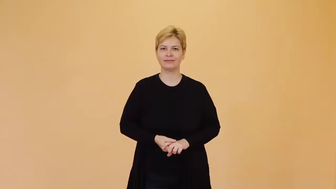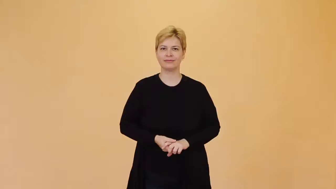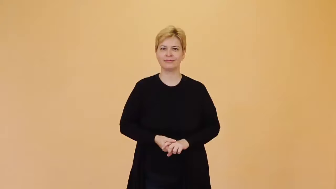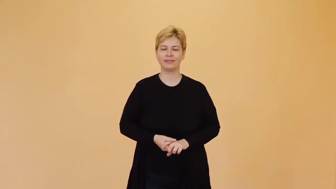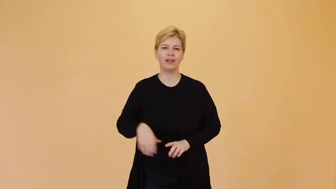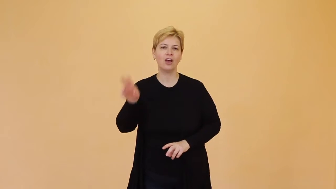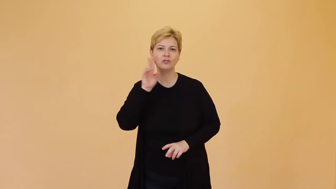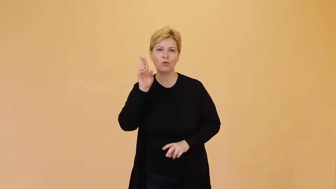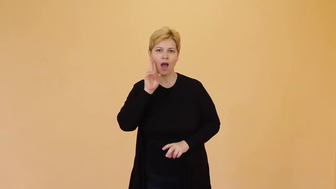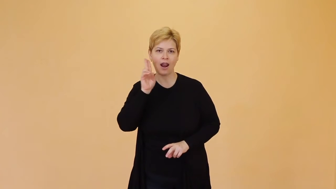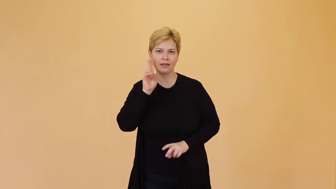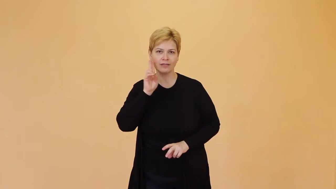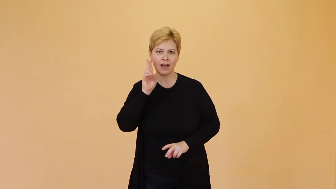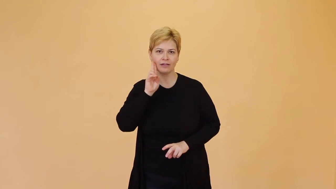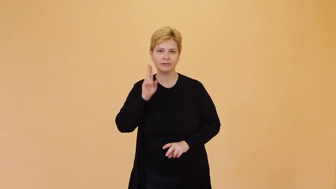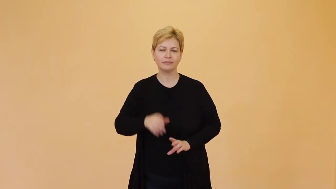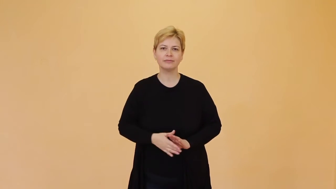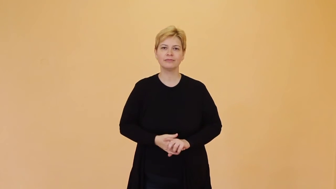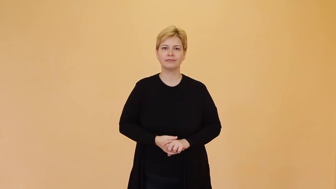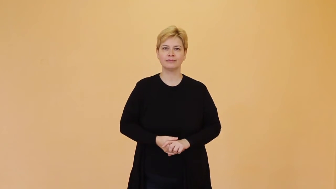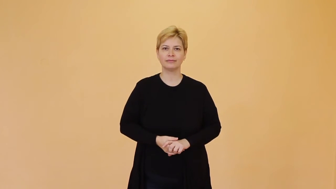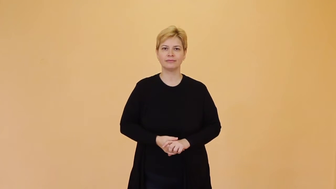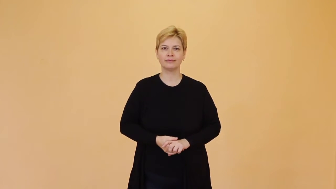toaleta